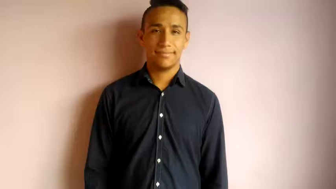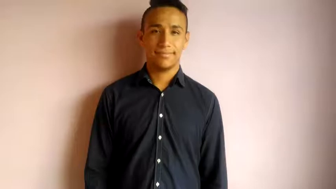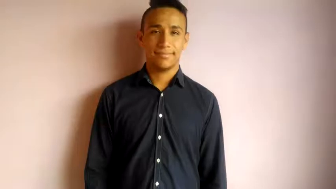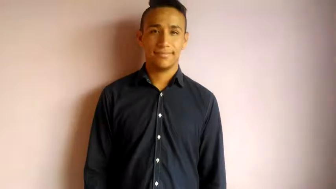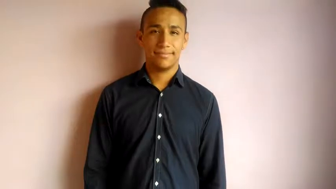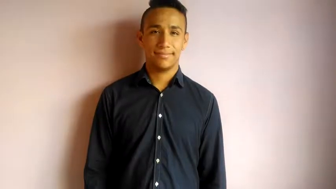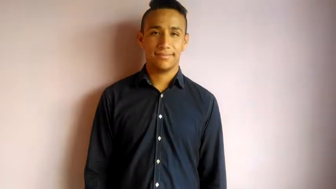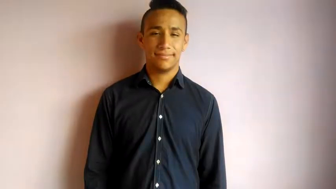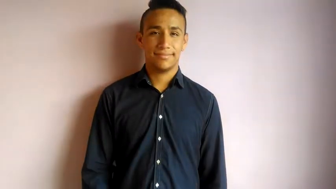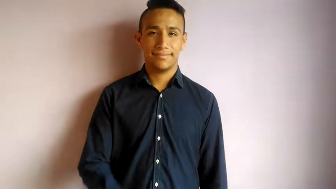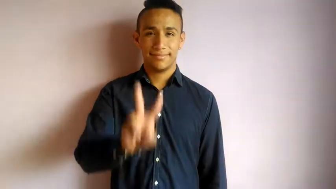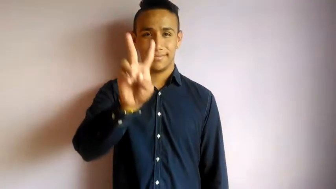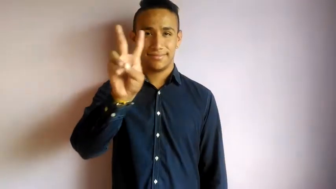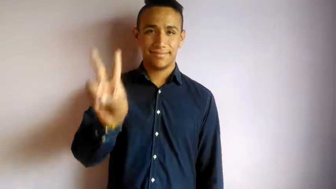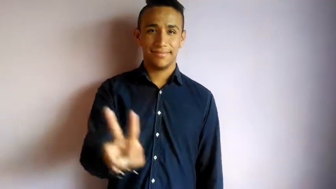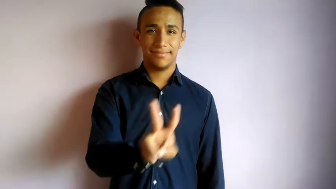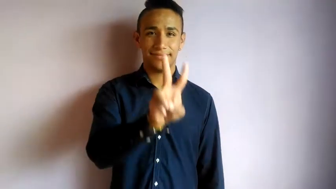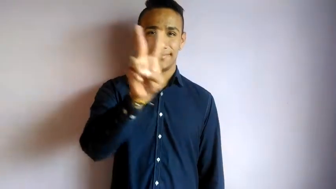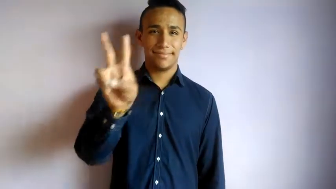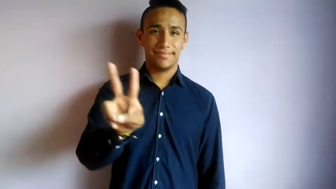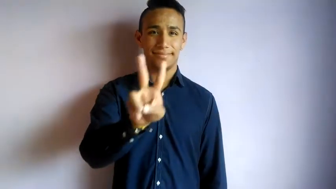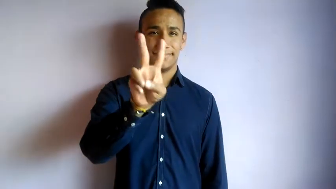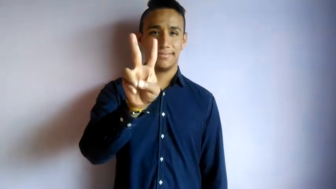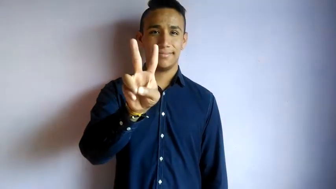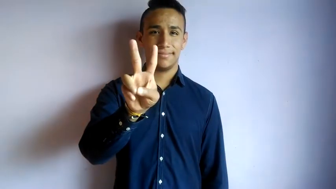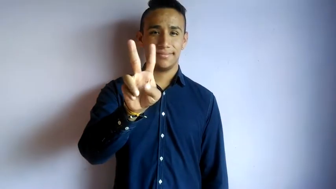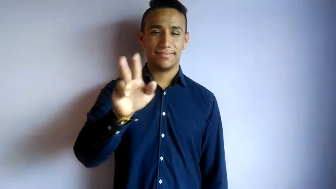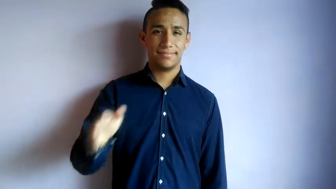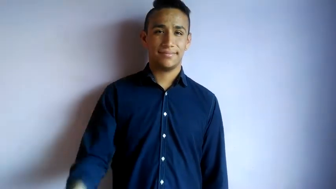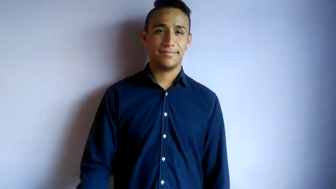viernes